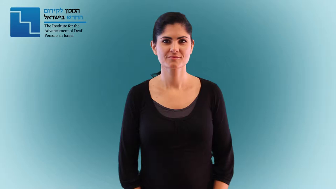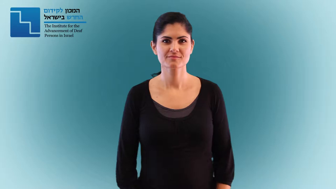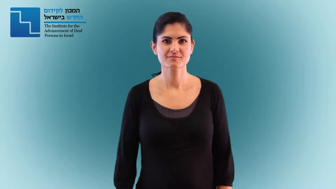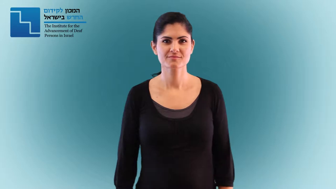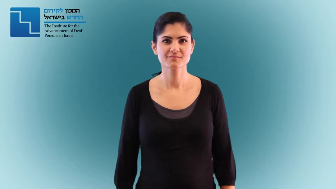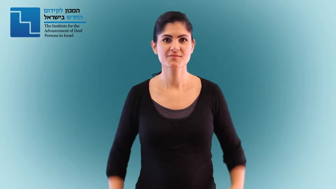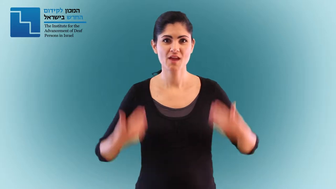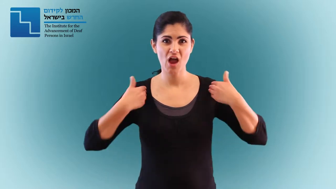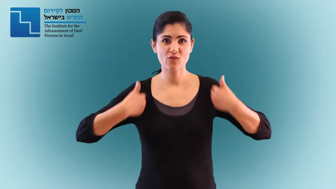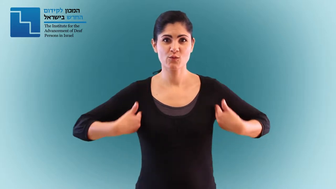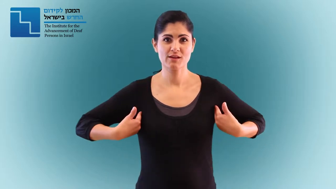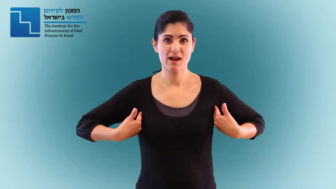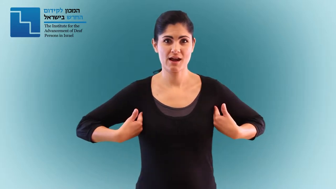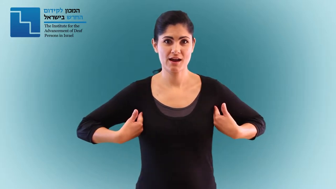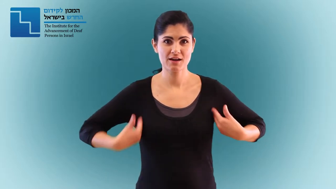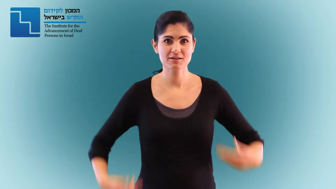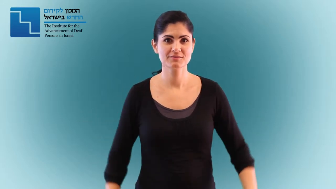אפודה